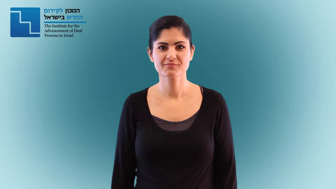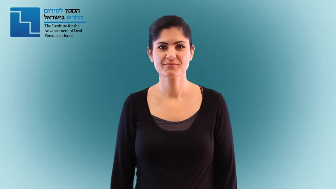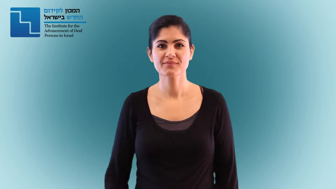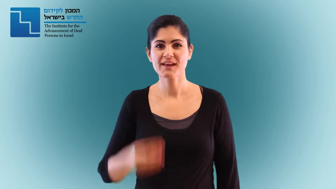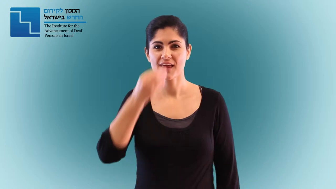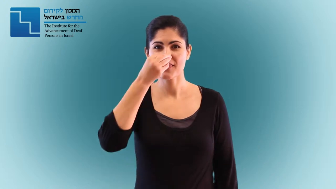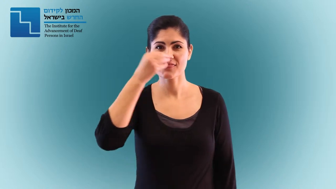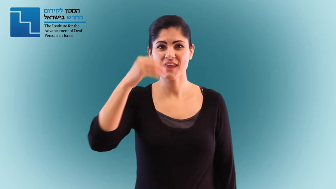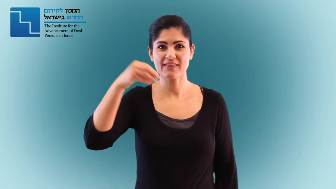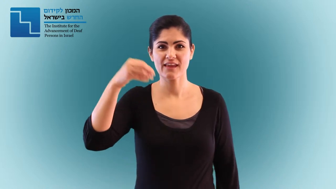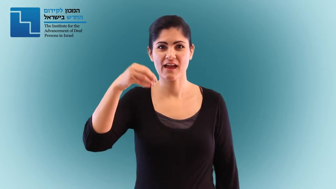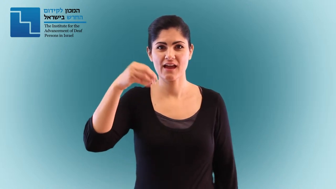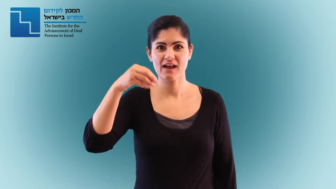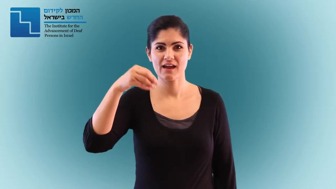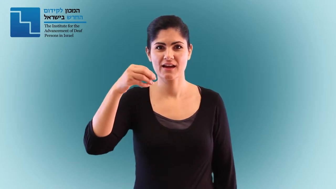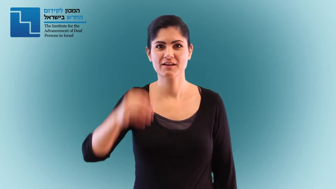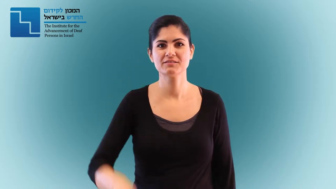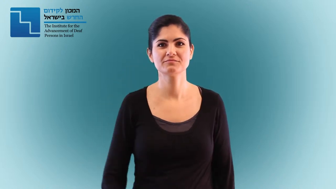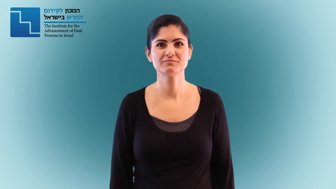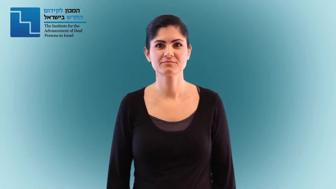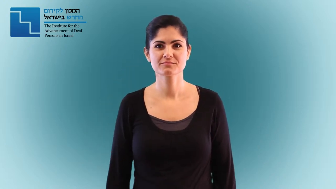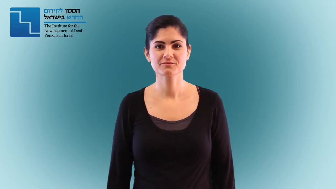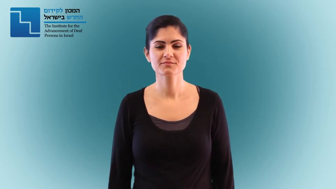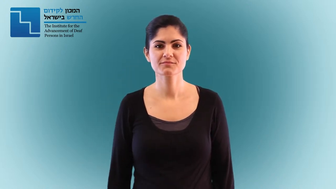נענע